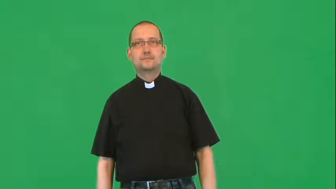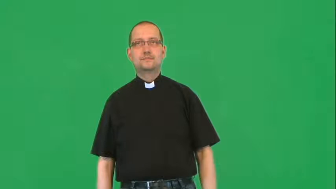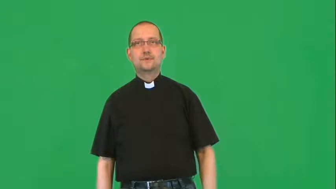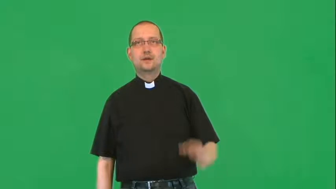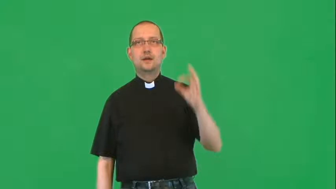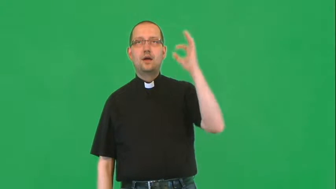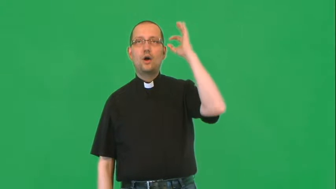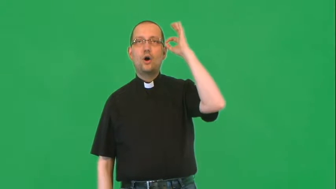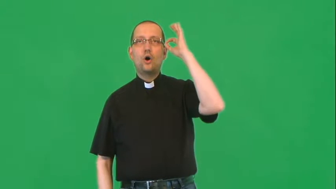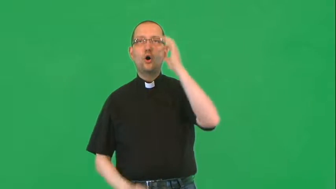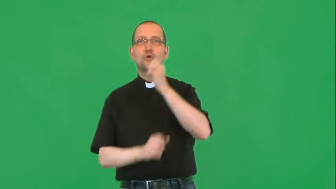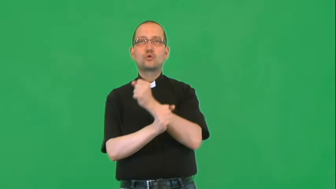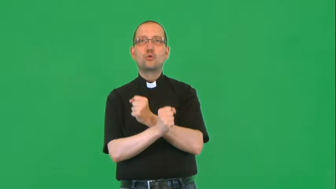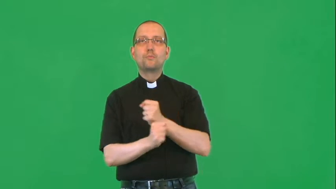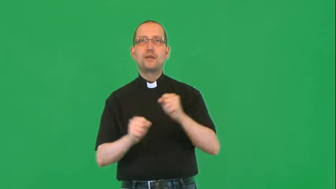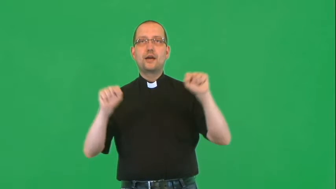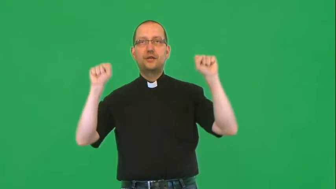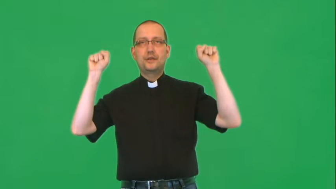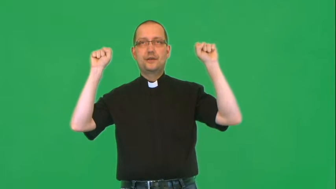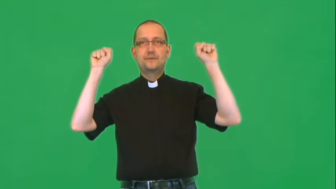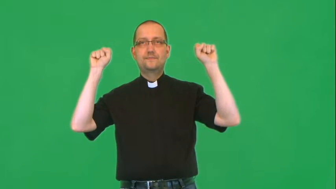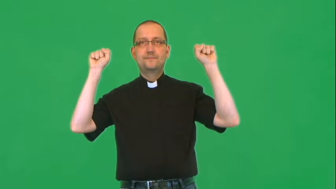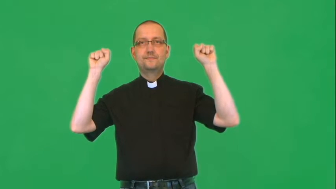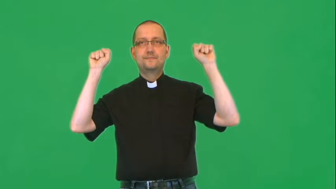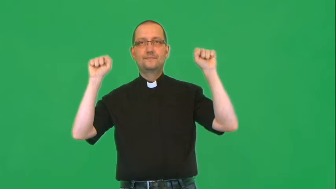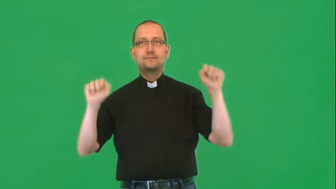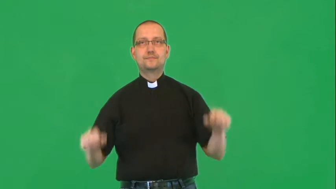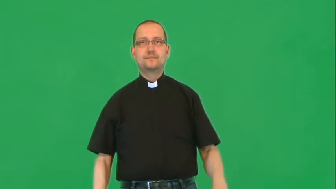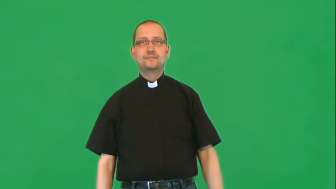odkupienie